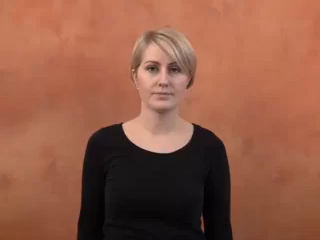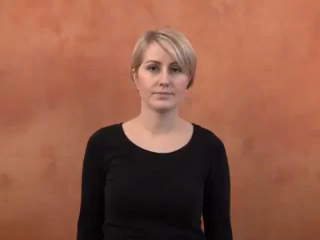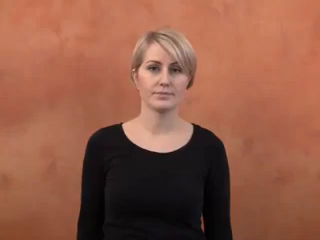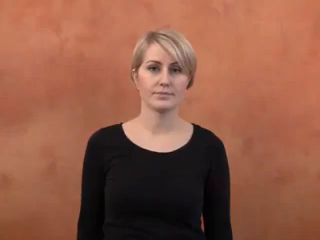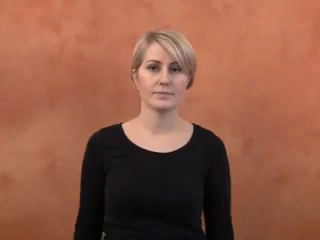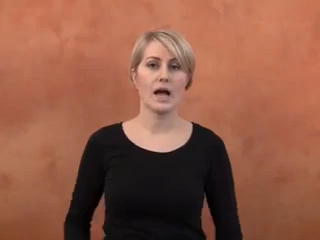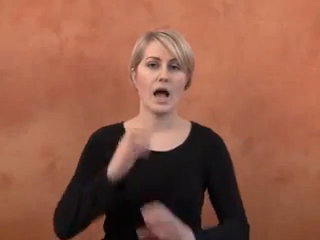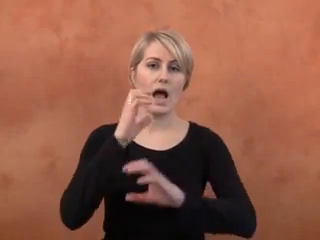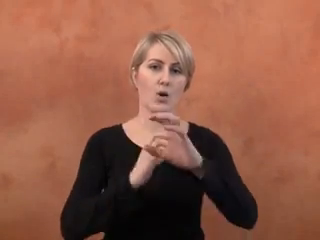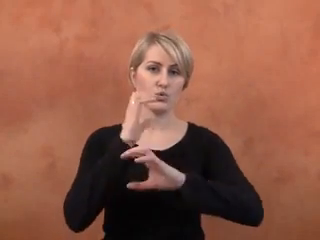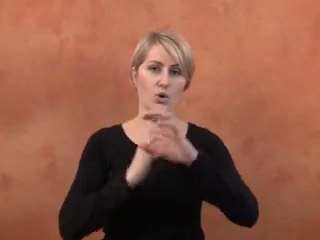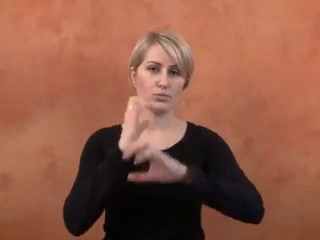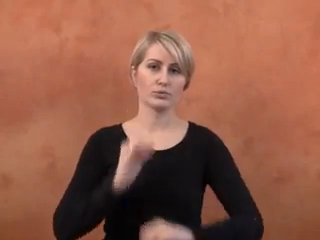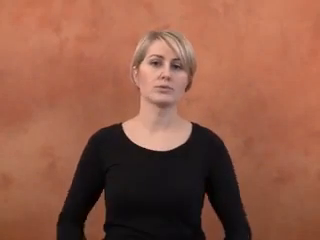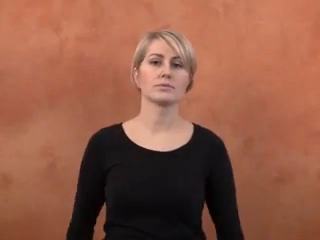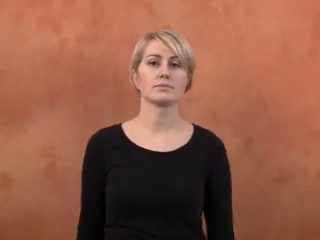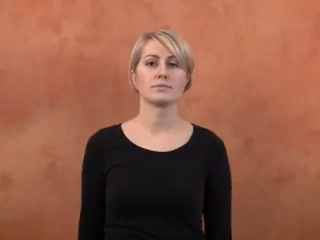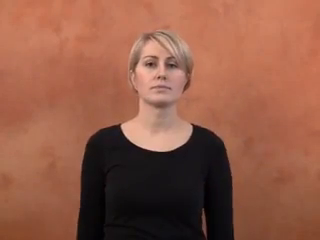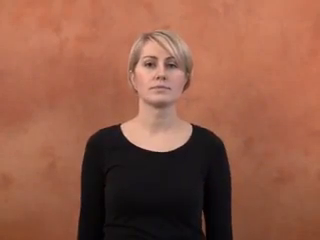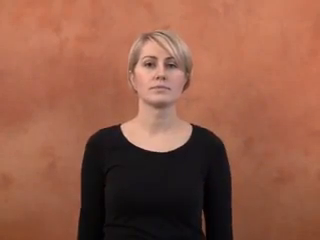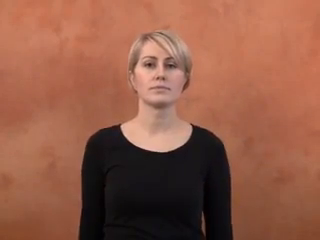autobus